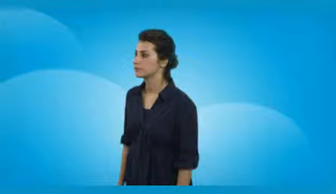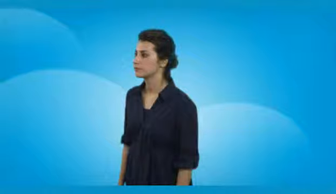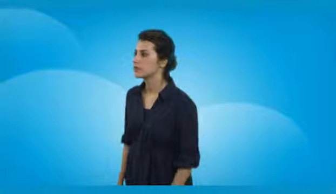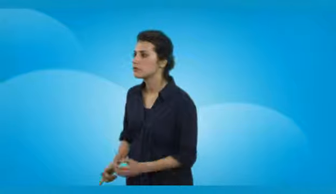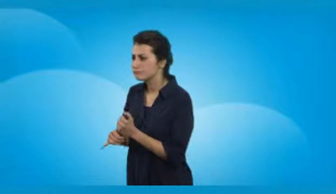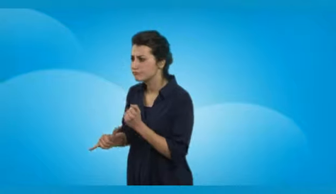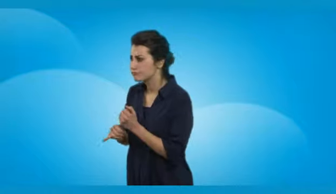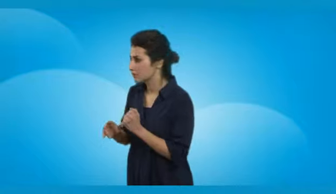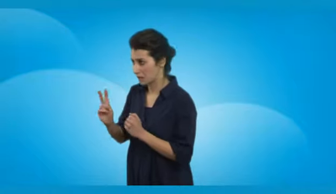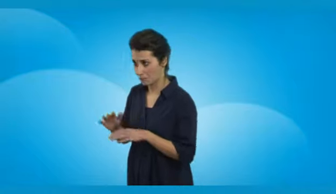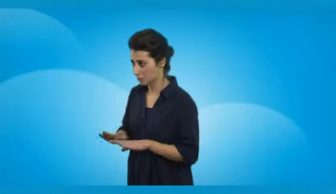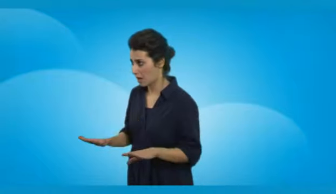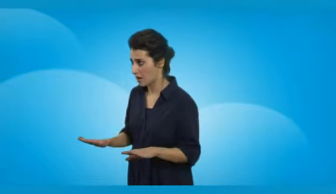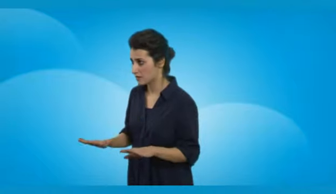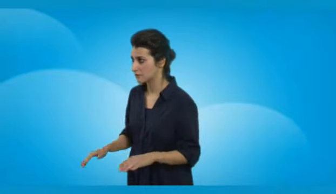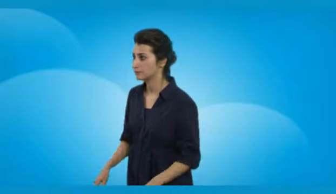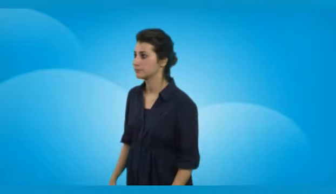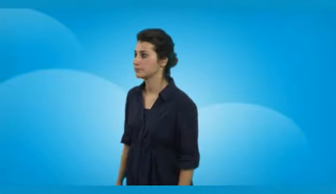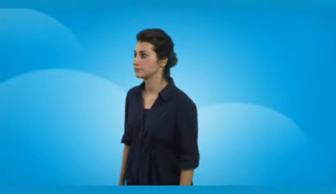Nem kell kakilni